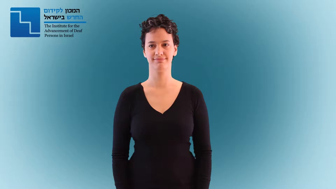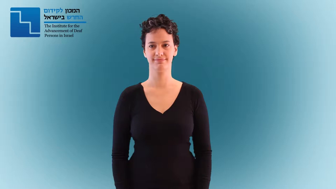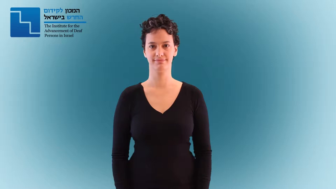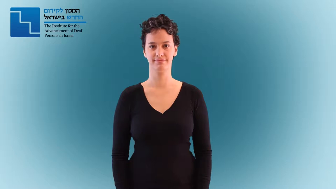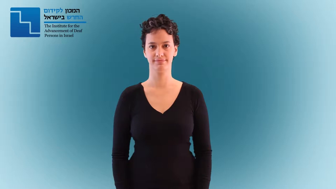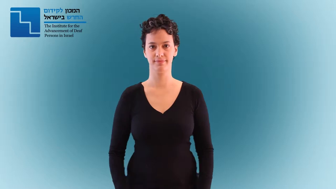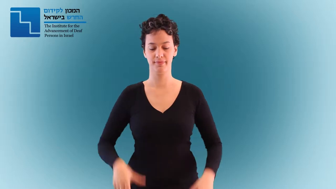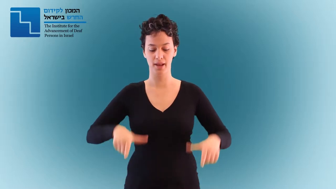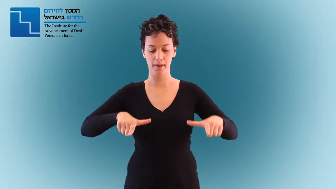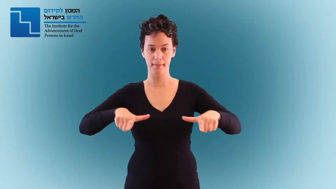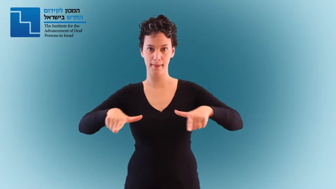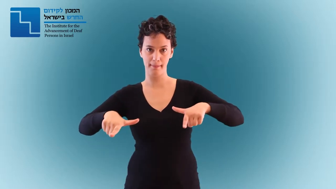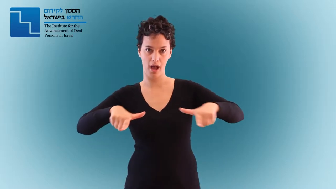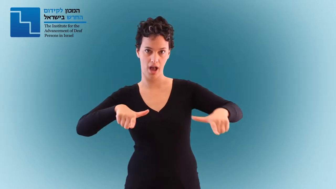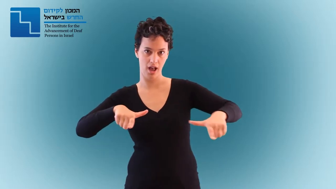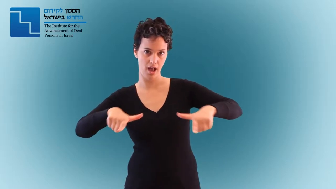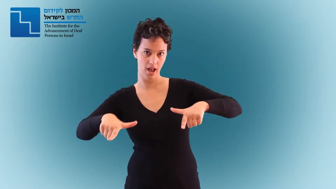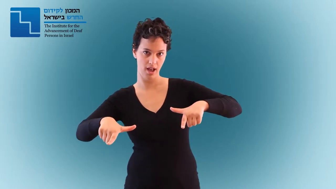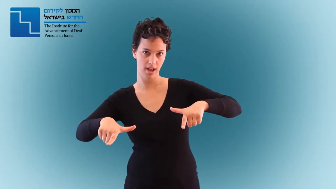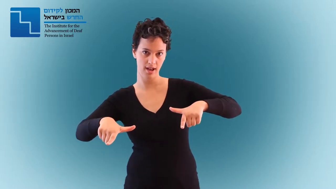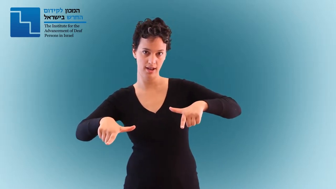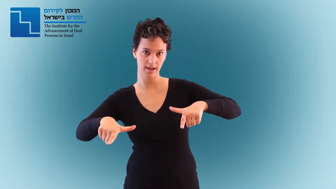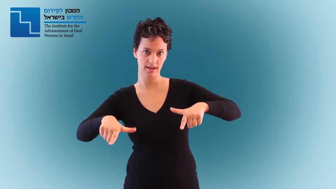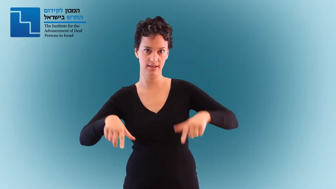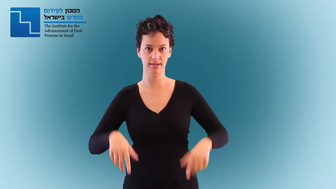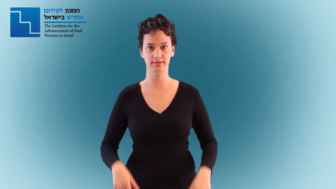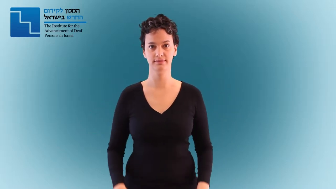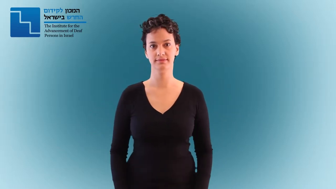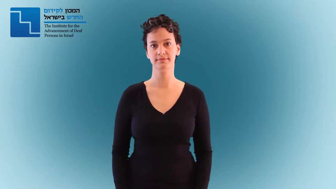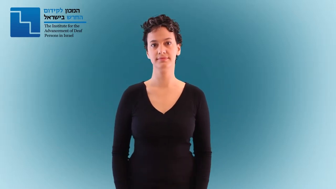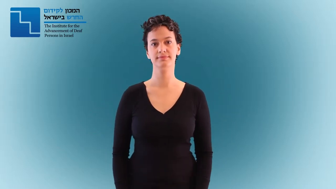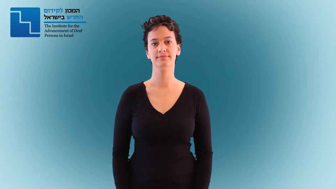מפה